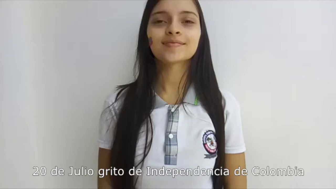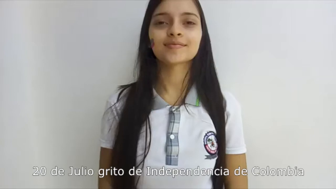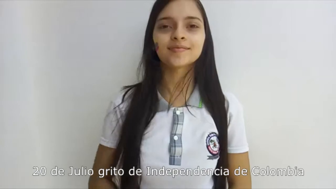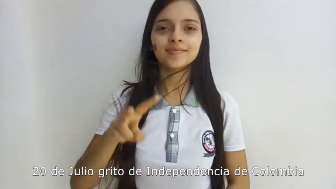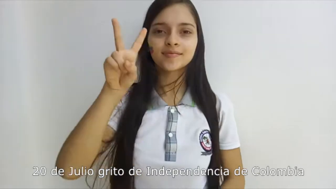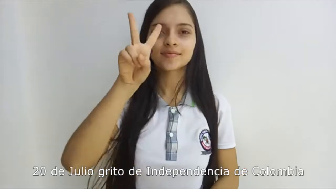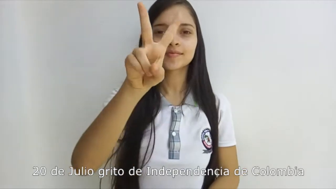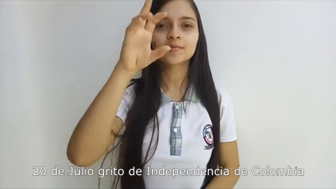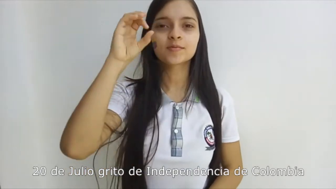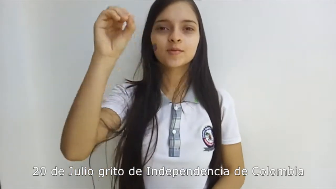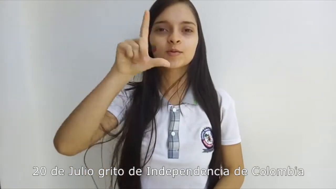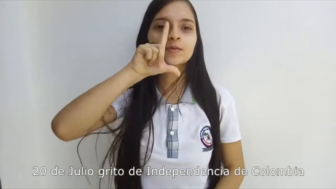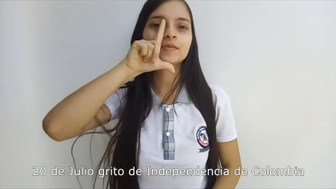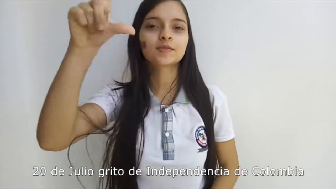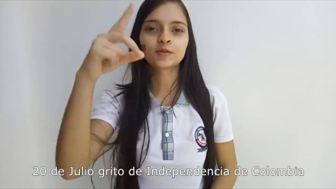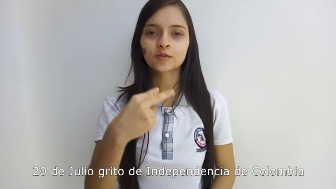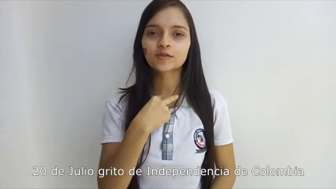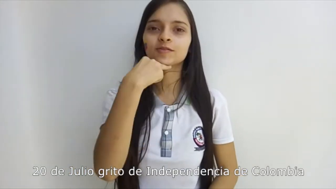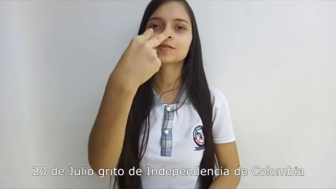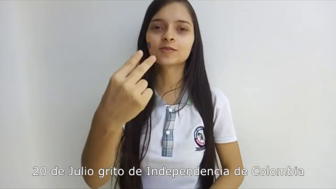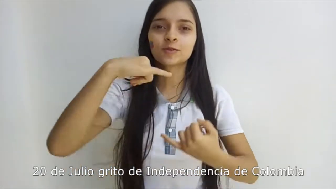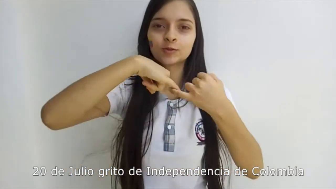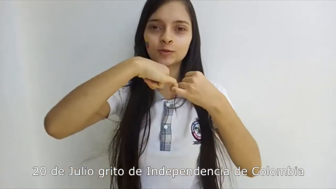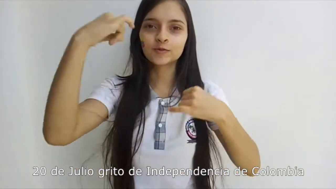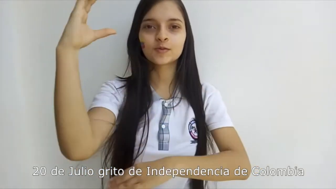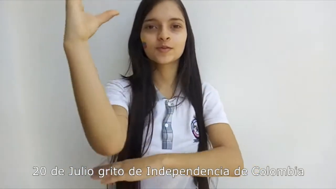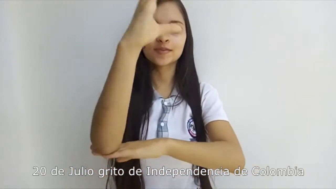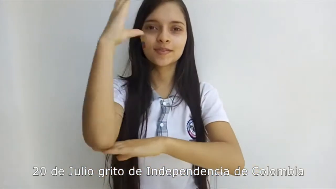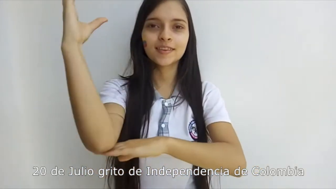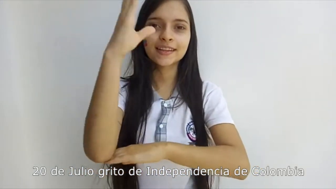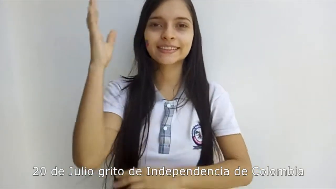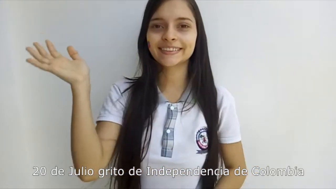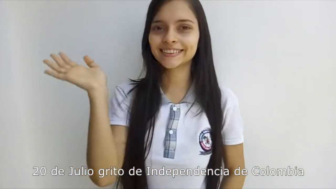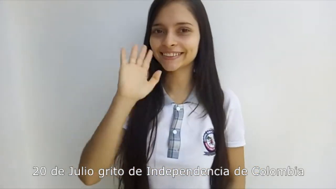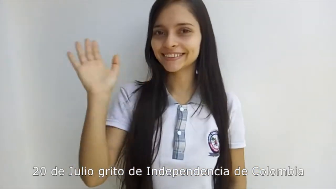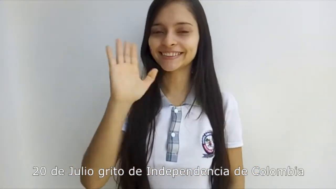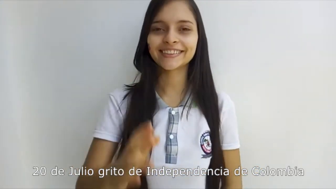GRITO DE INDEPENDENCIA